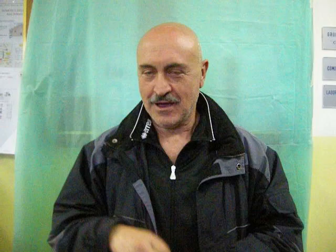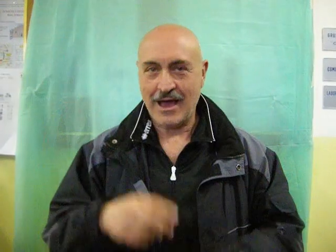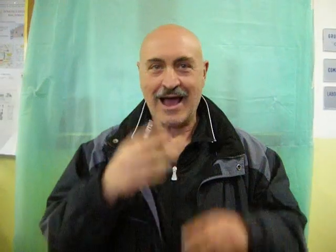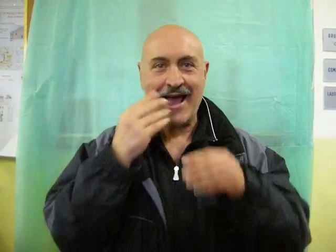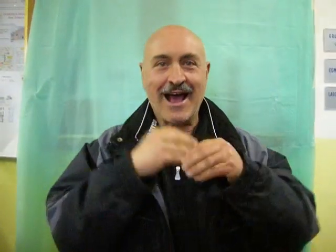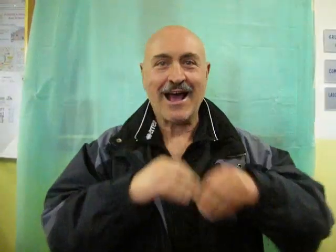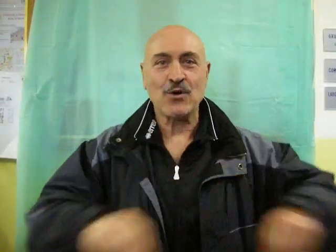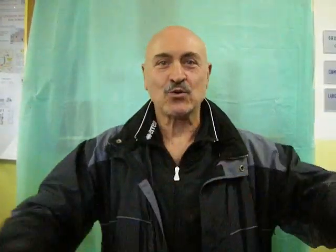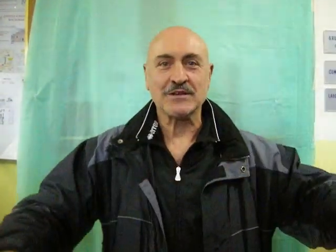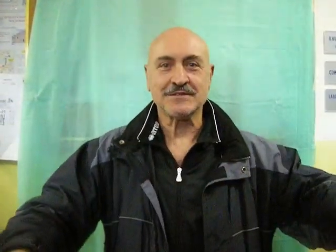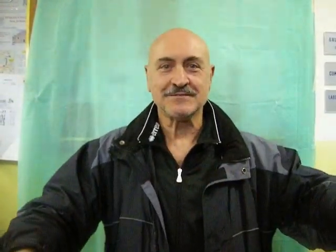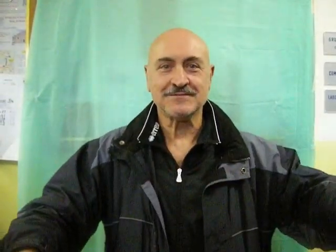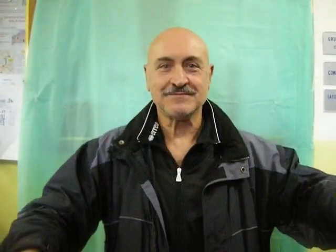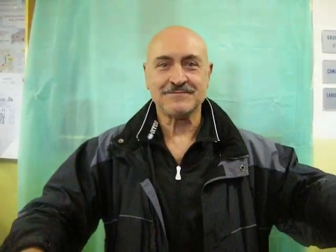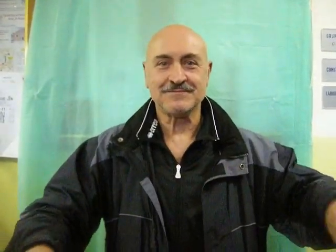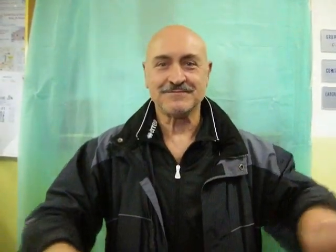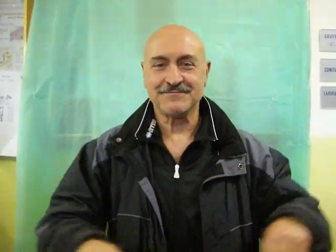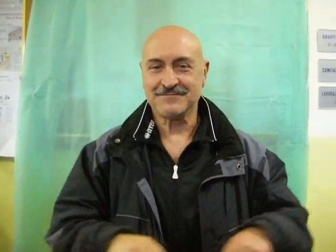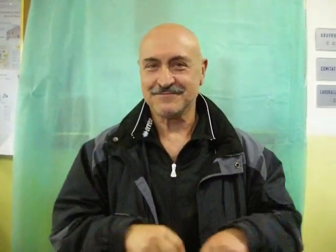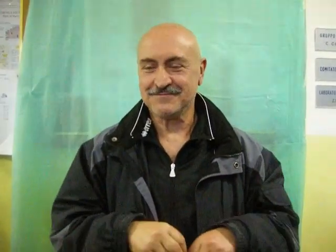Quartiere EUR